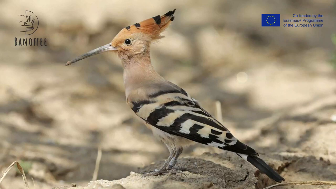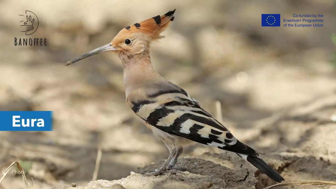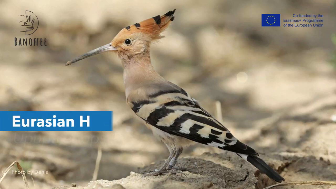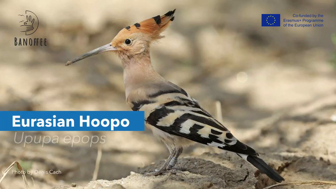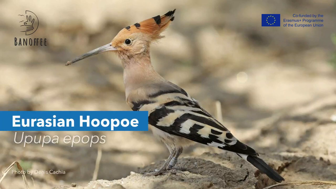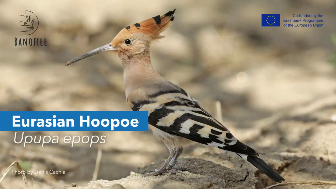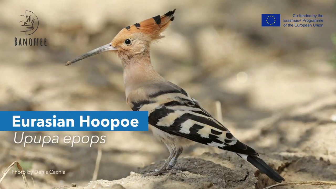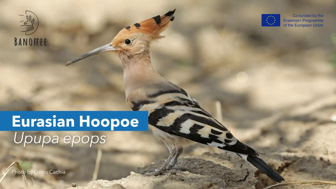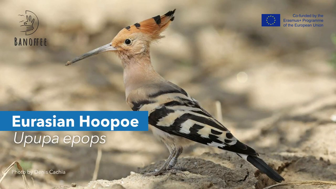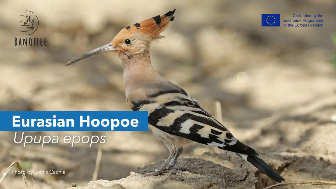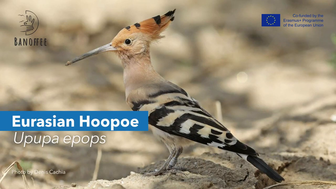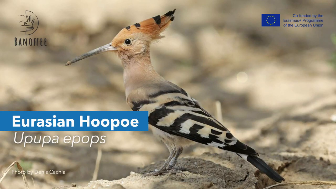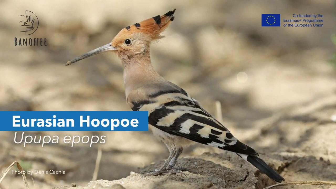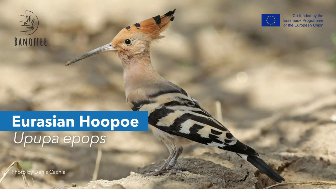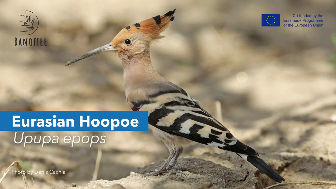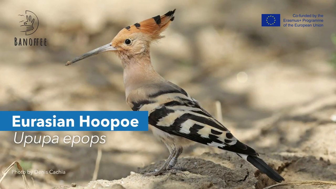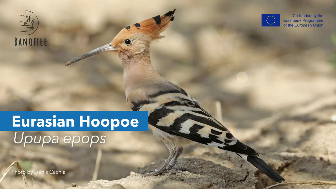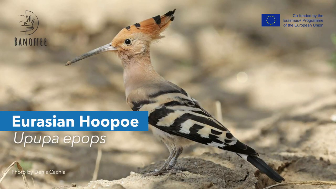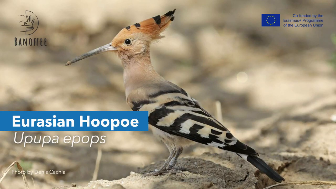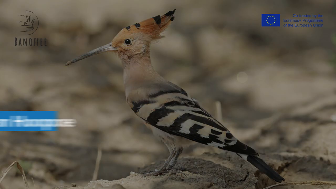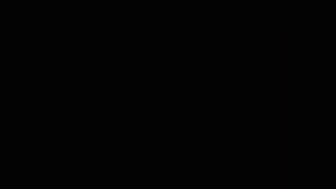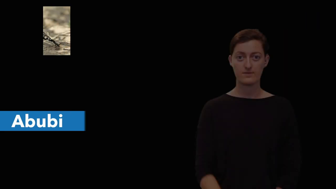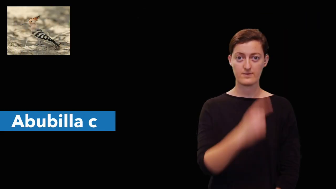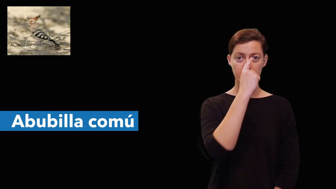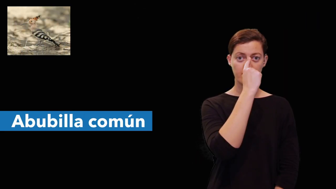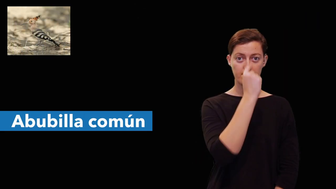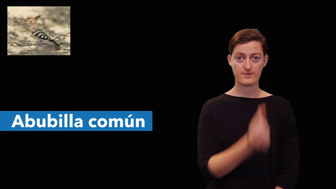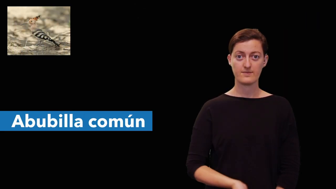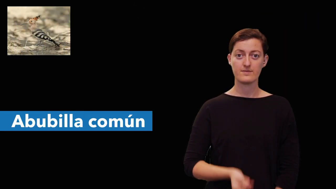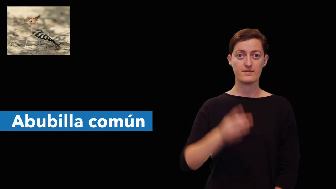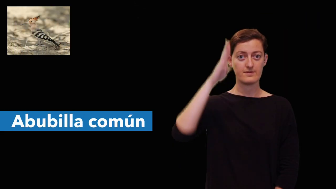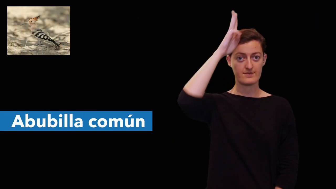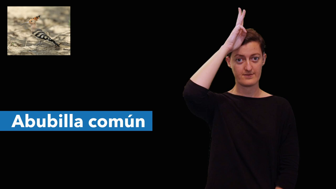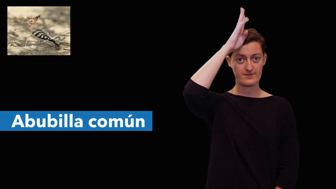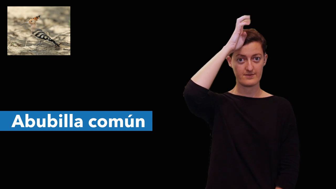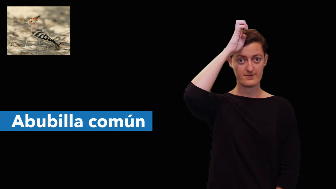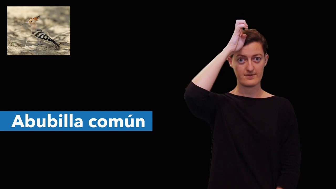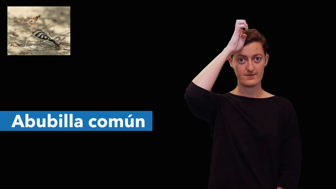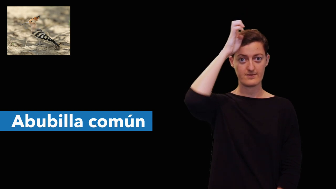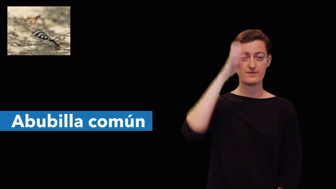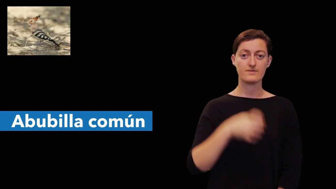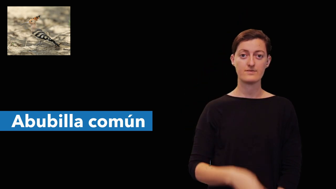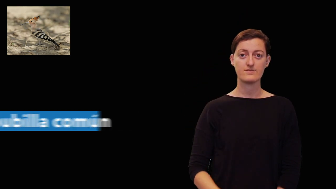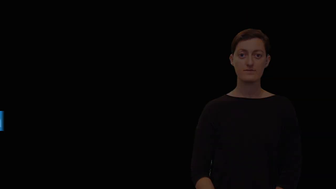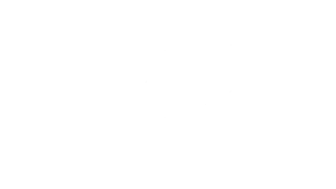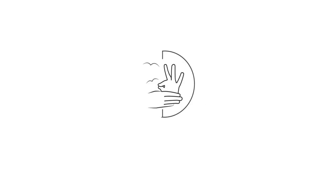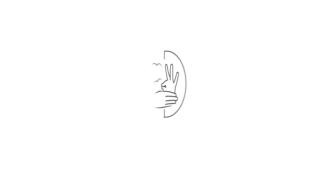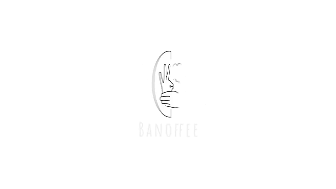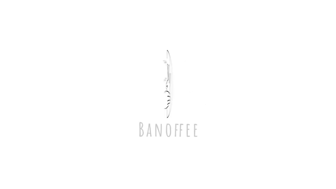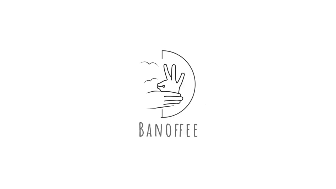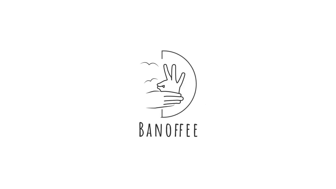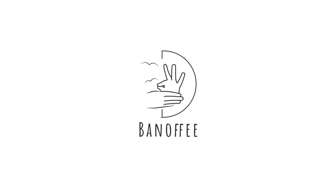Abubilla común